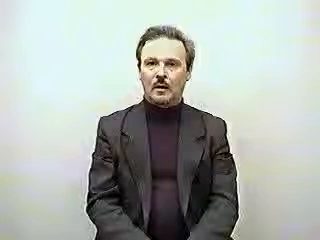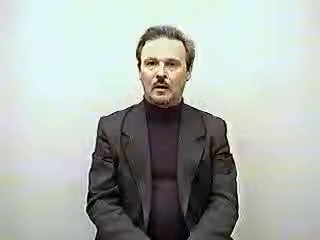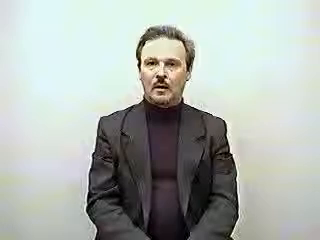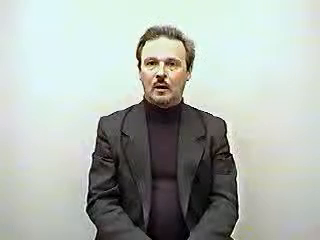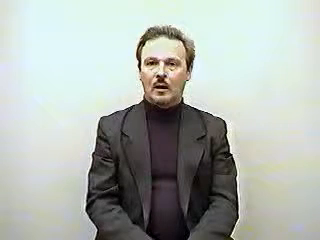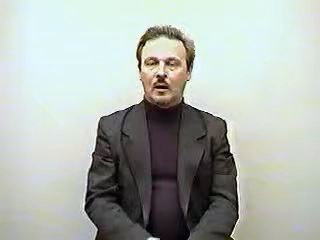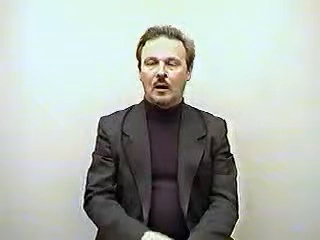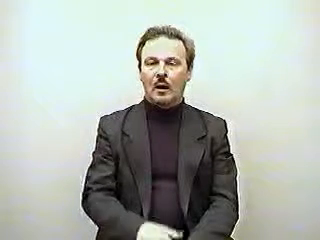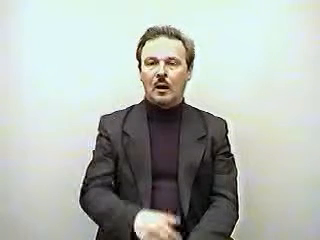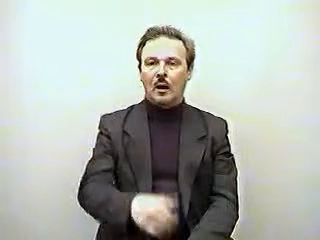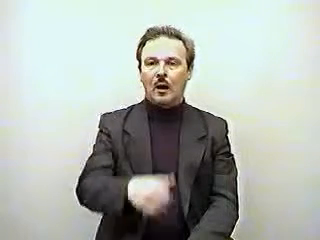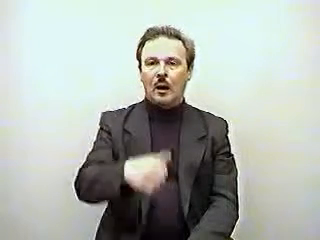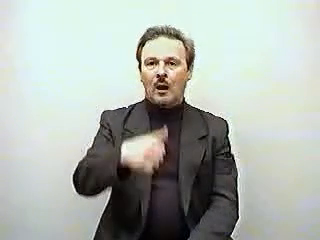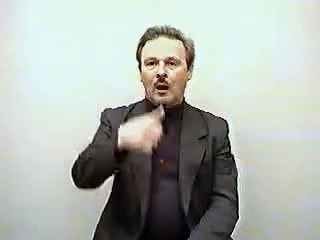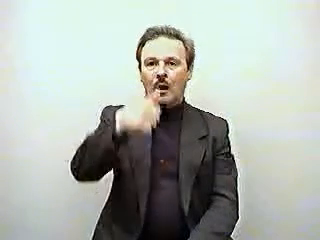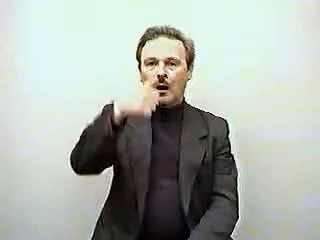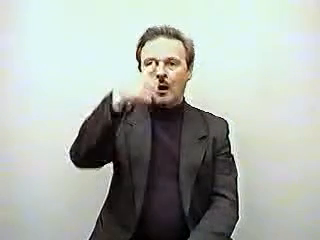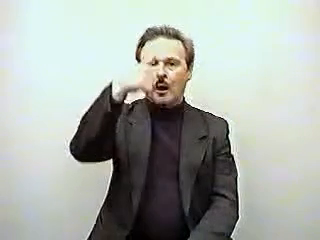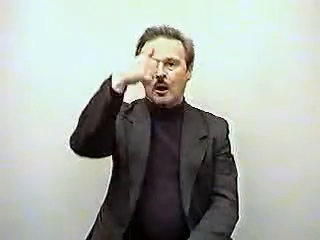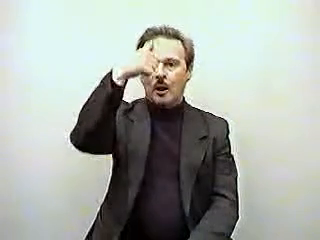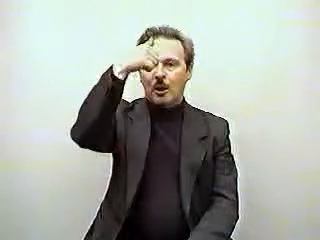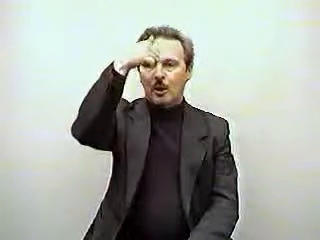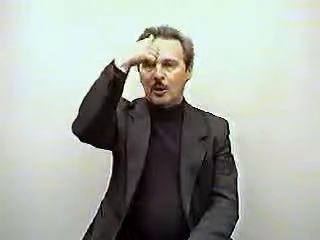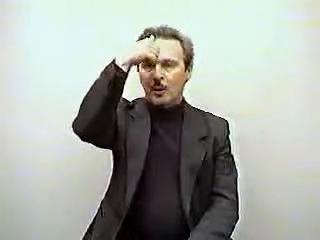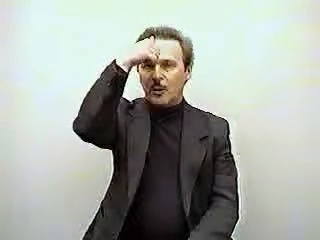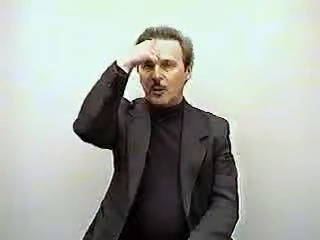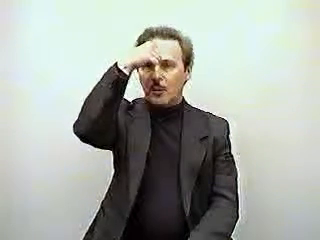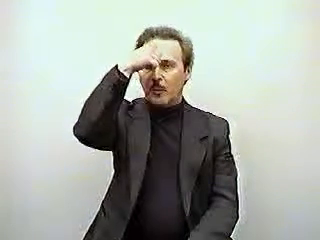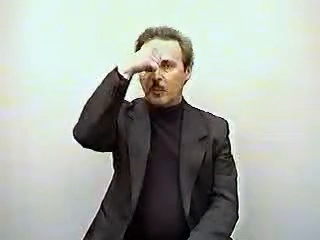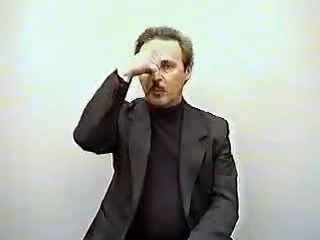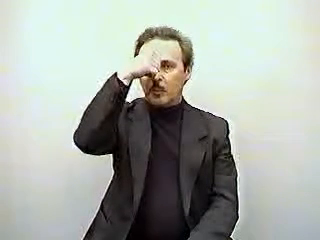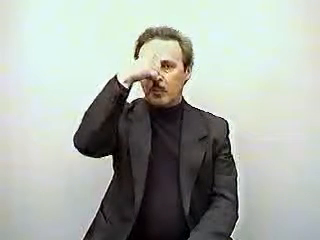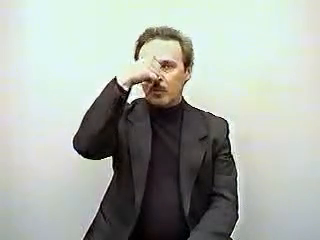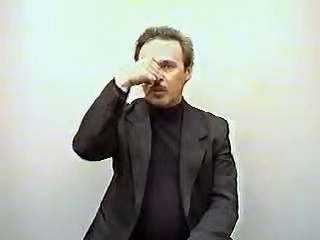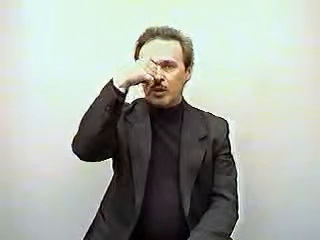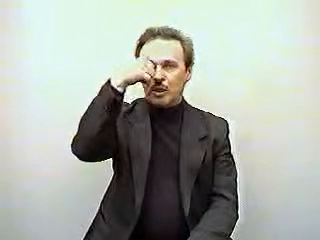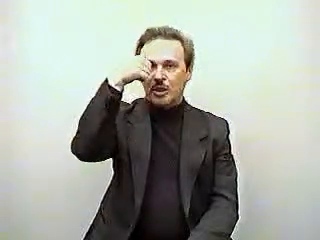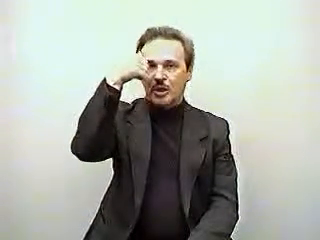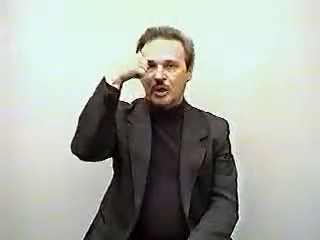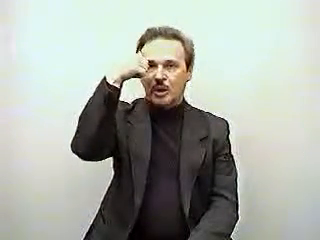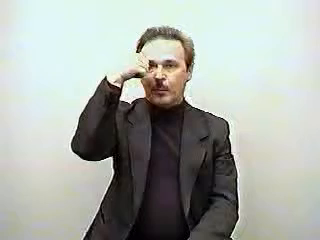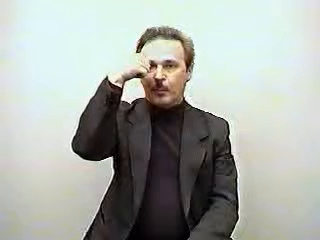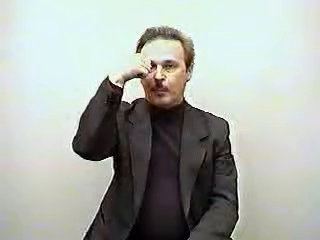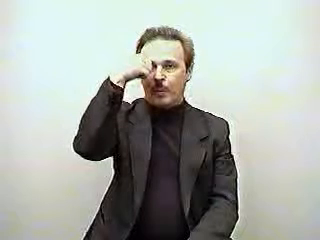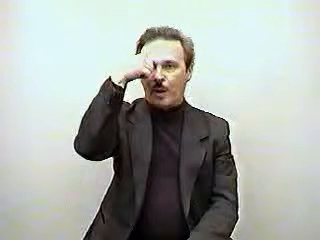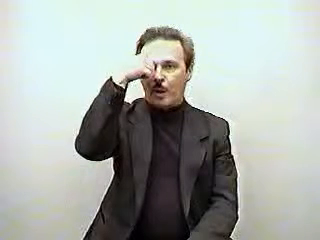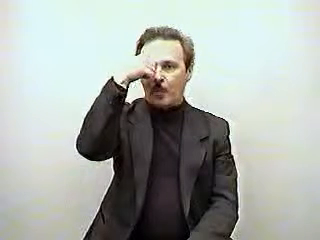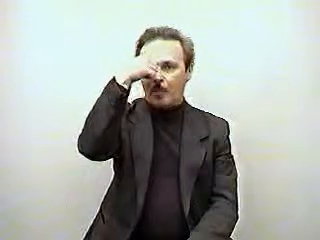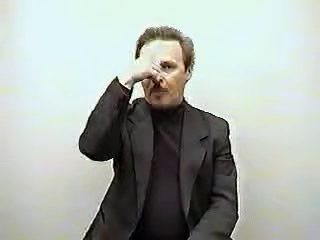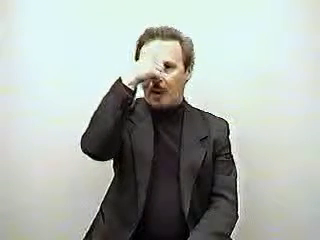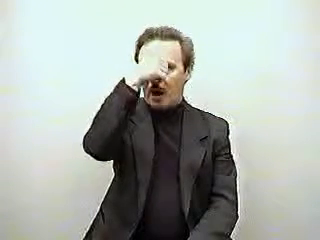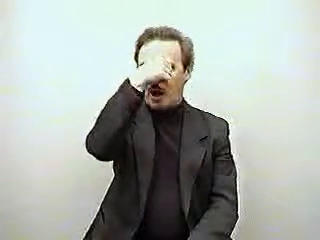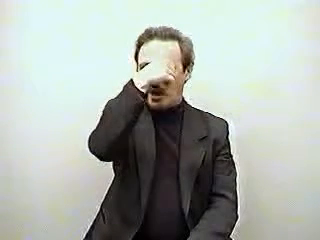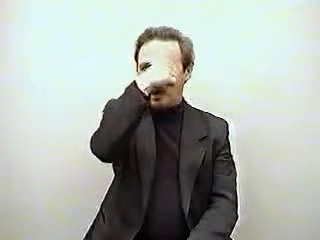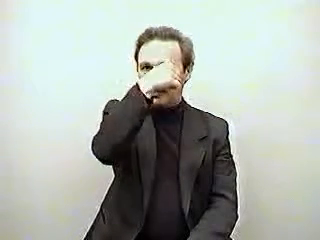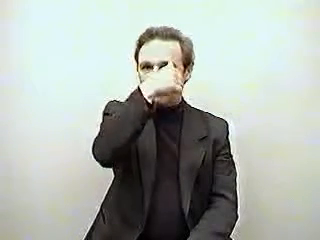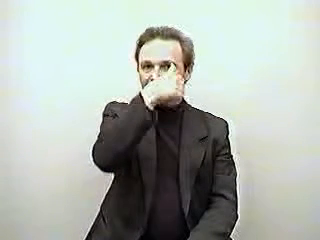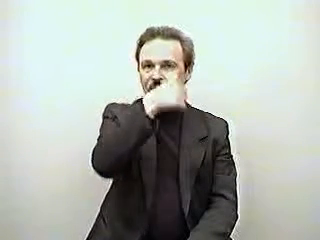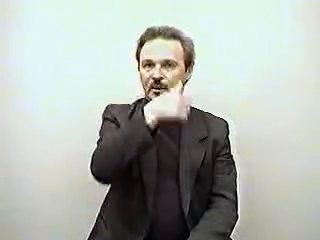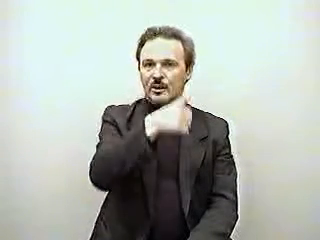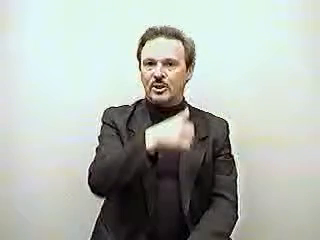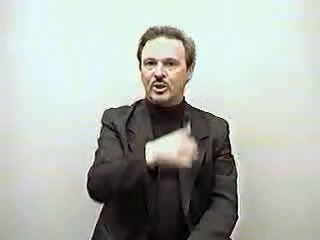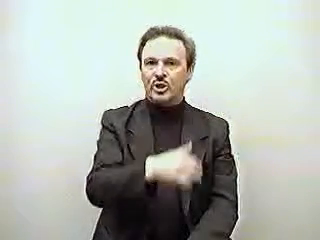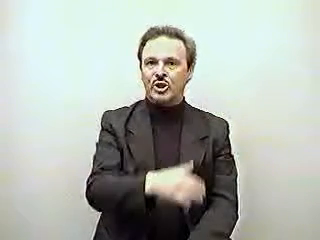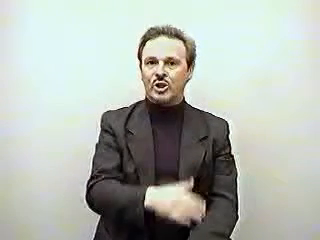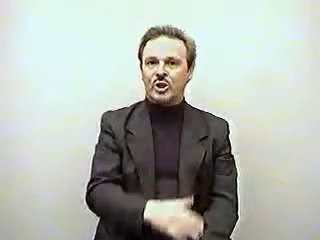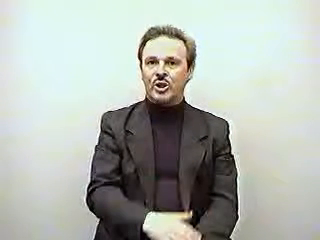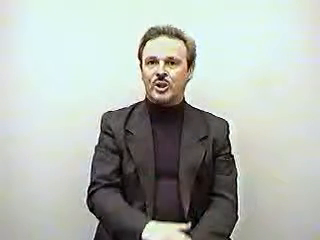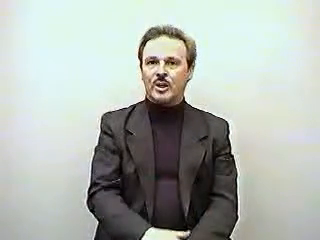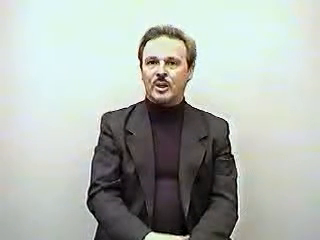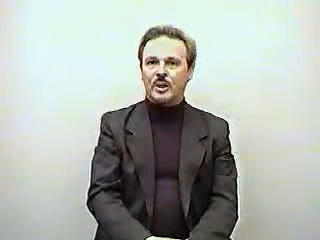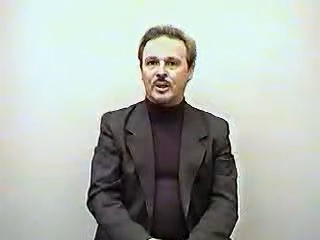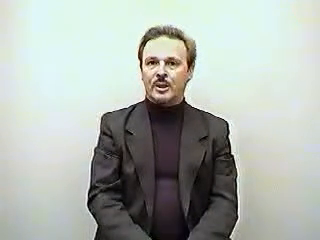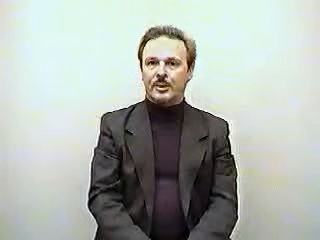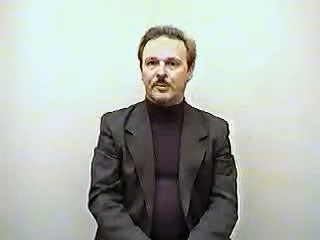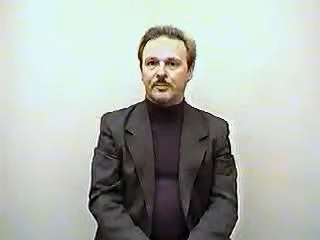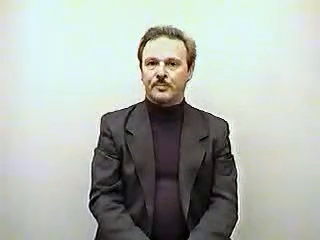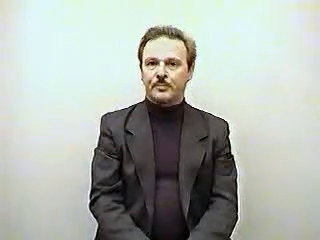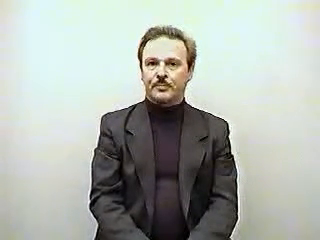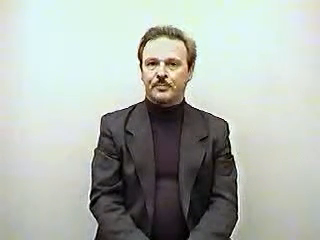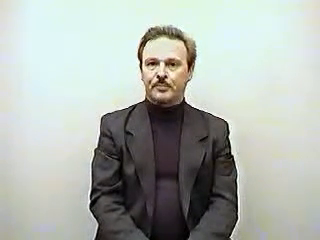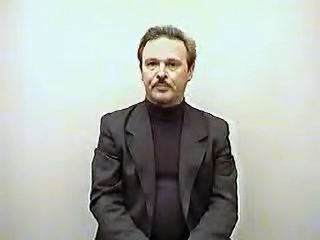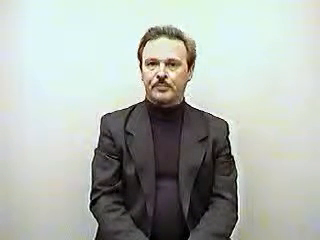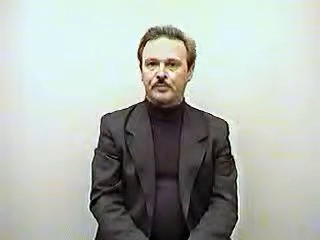миропомазание